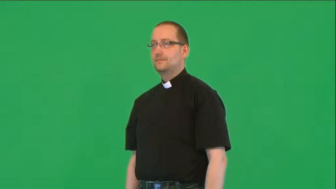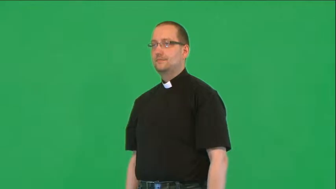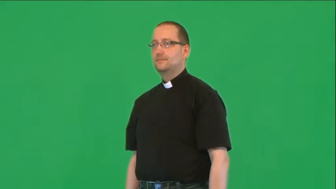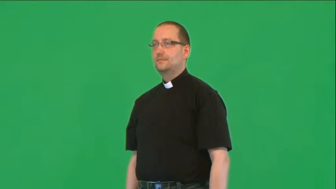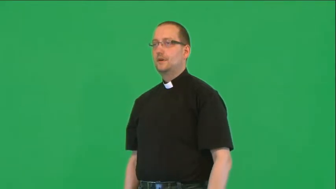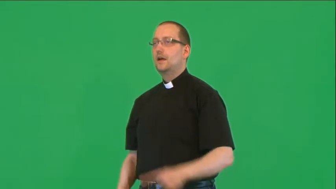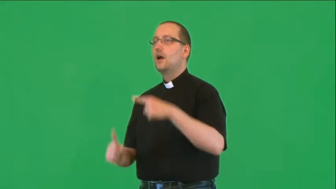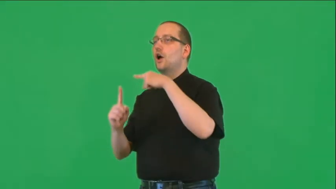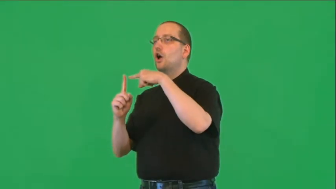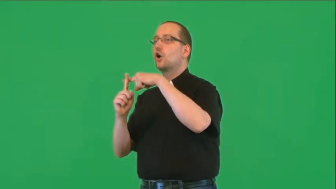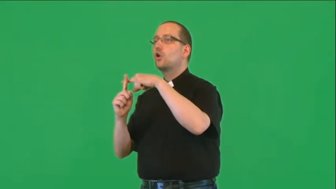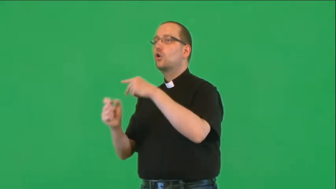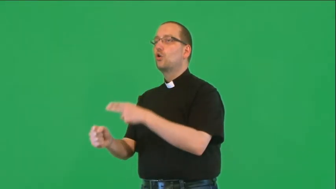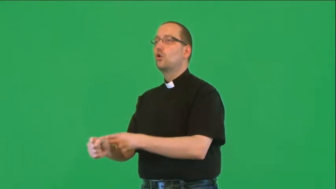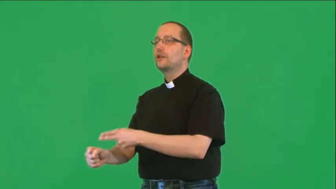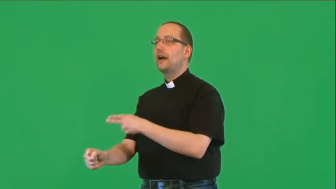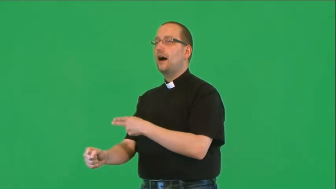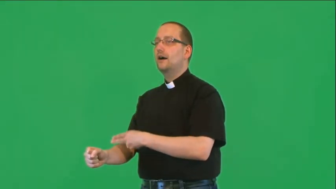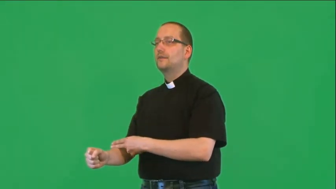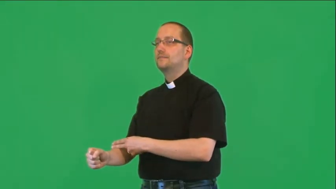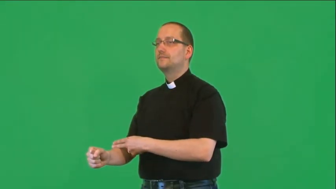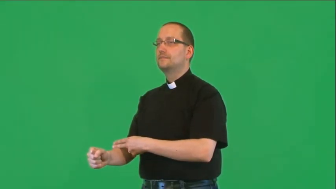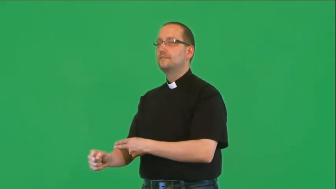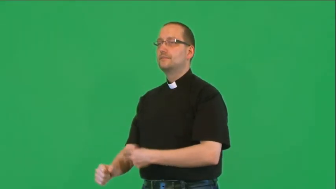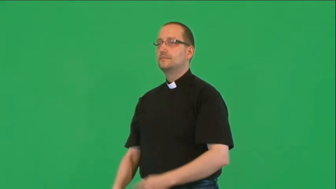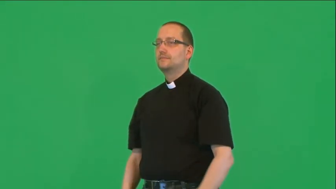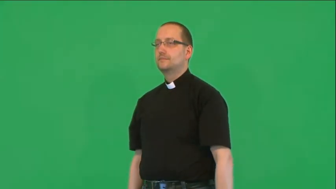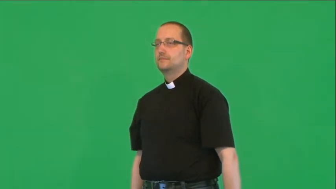kuria